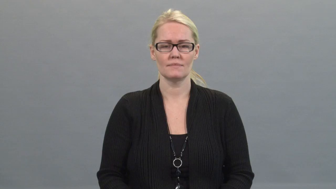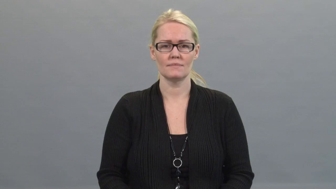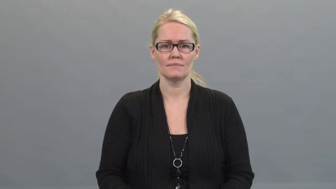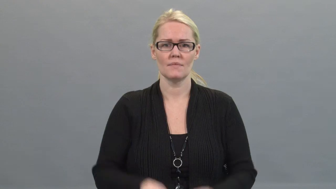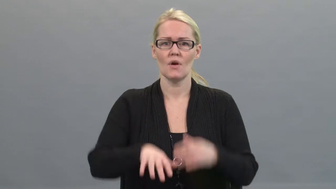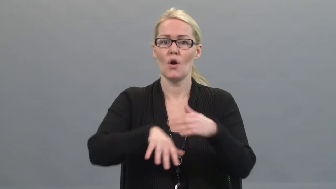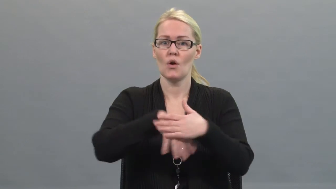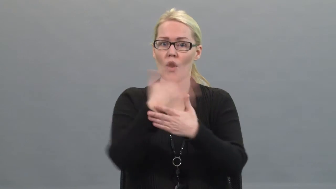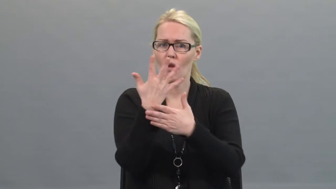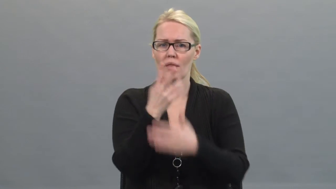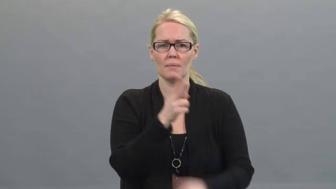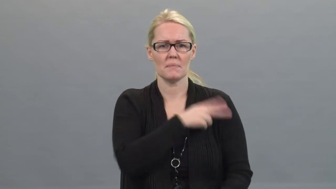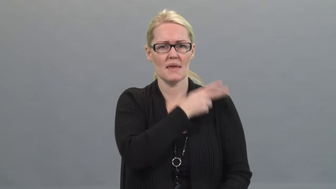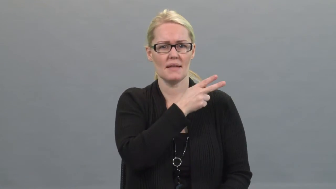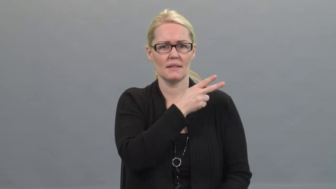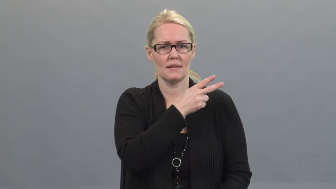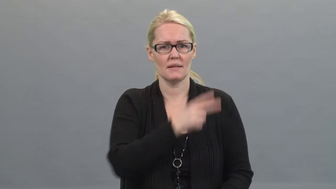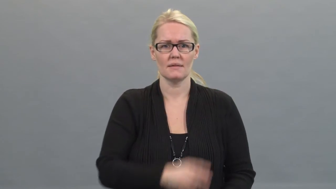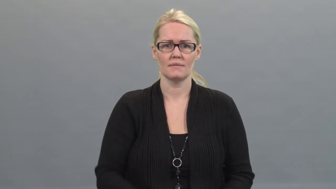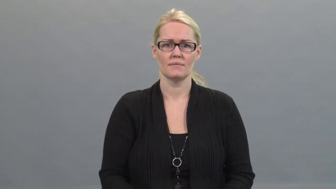Norðurlandamet